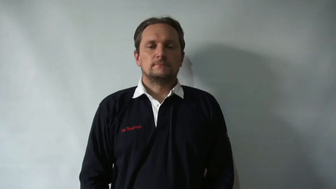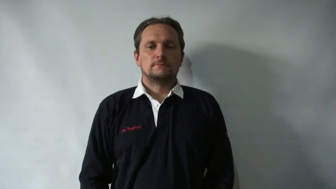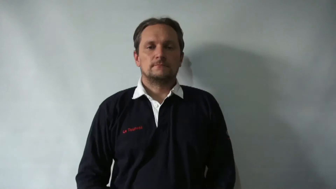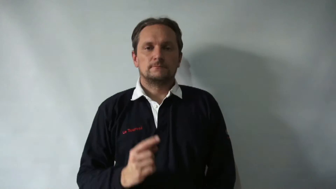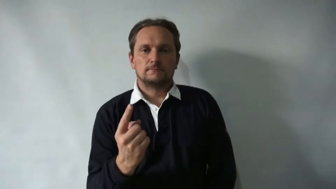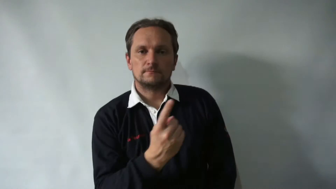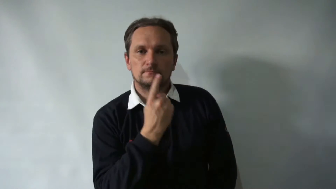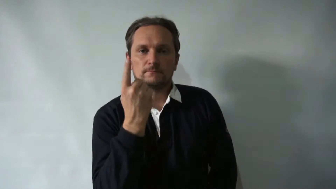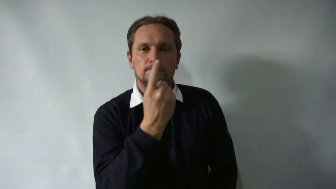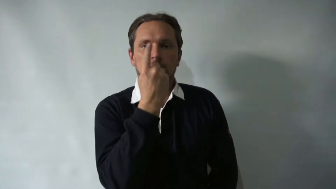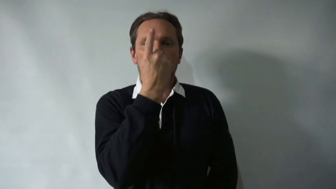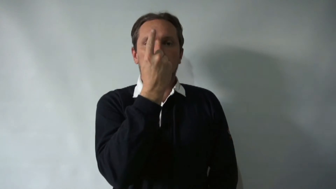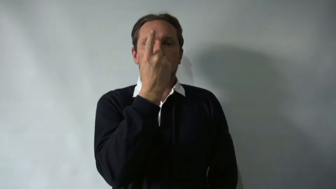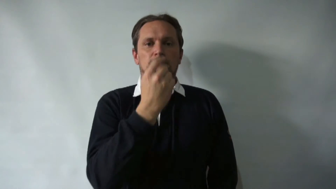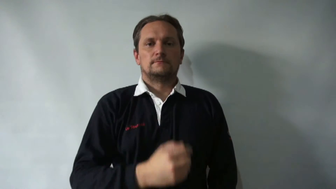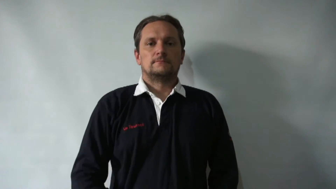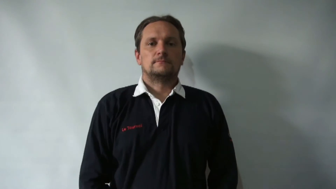Boa